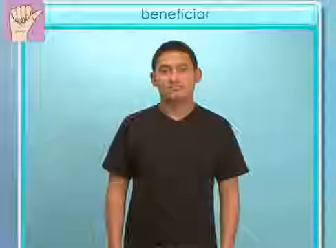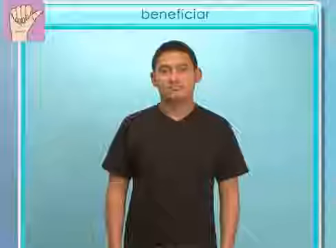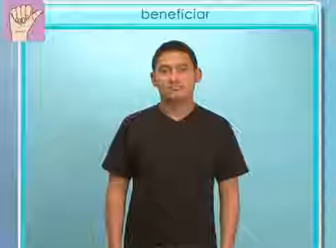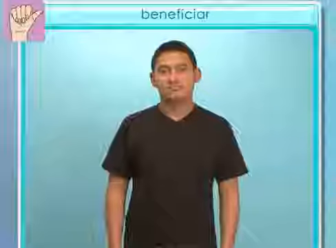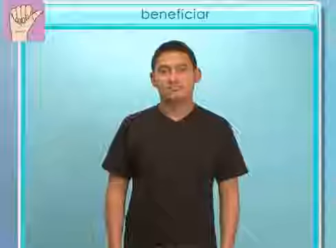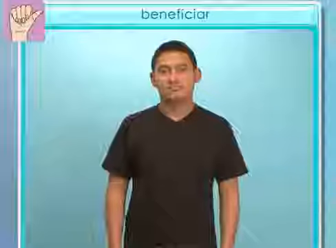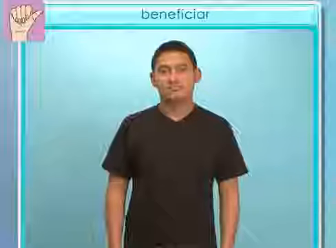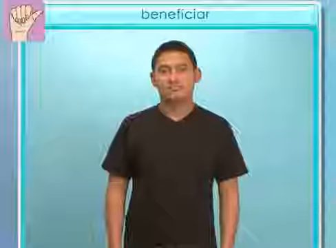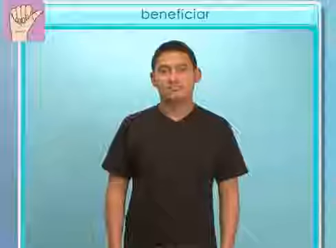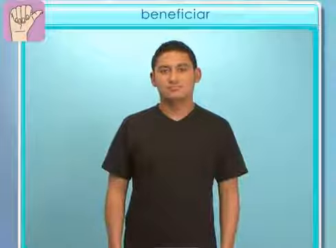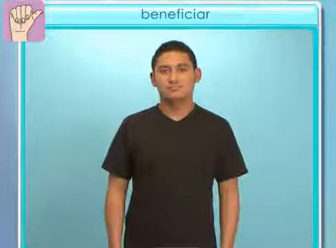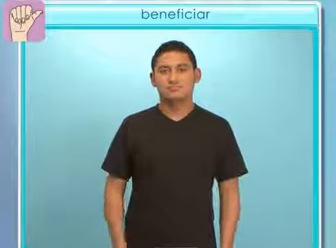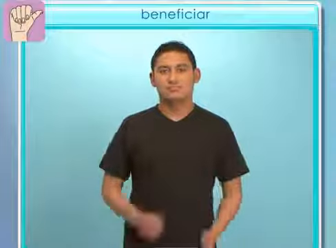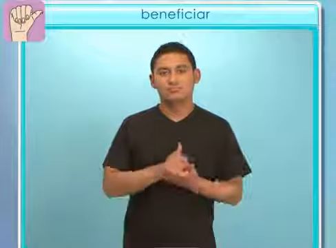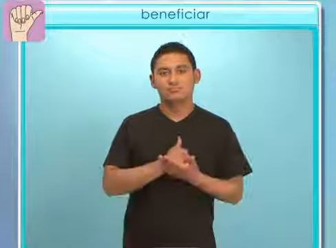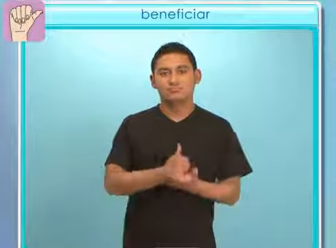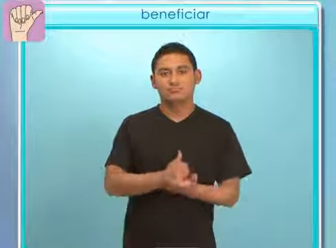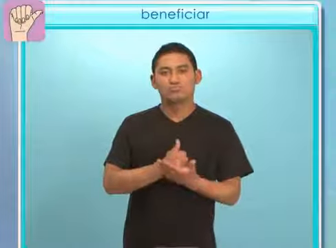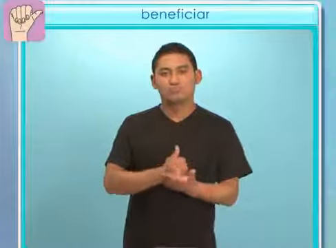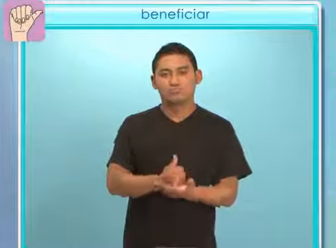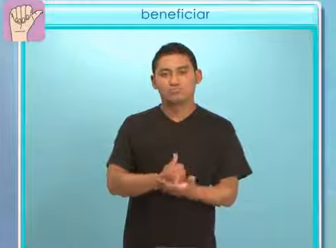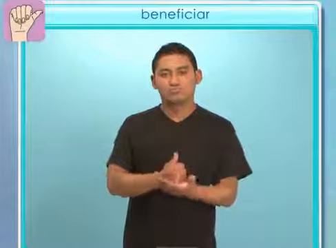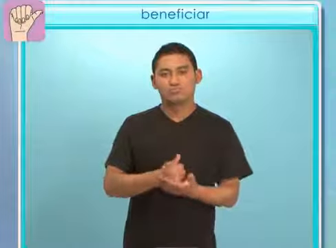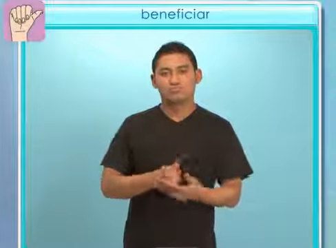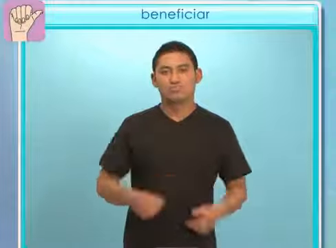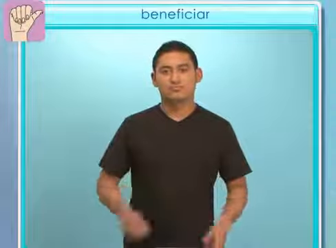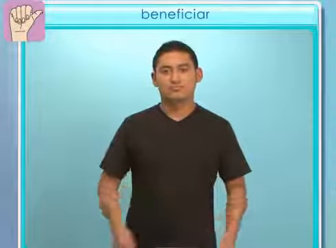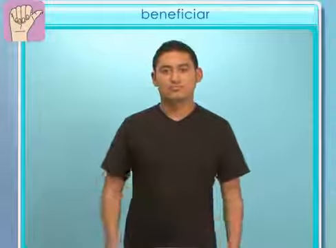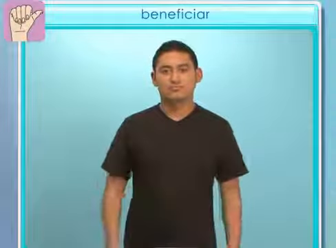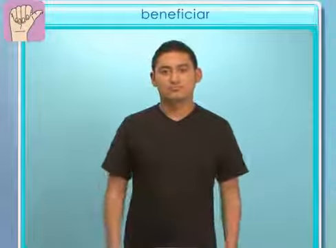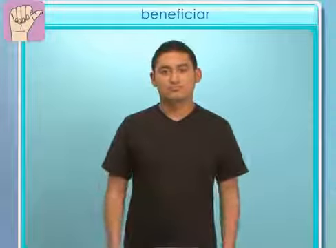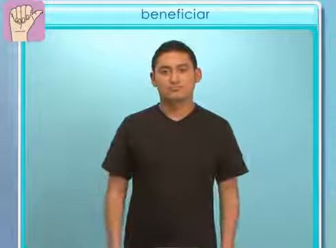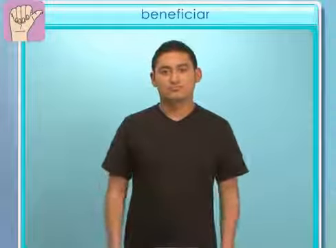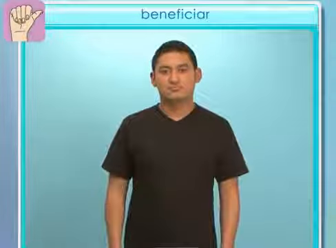BENEFICIAR